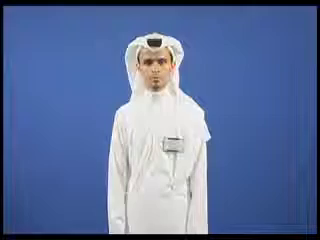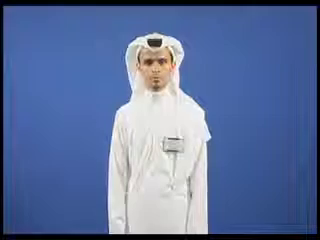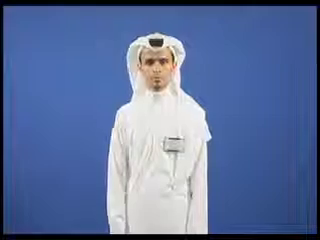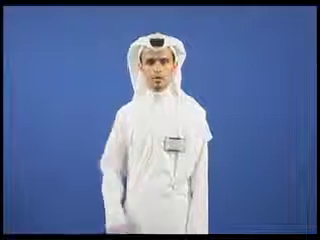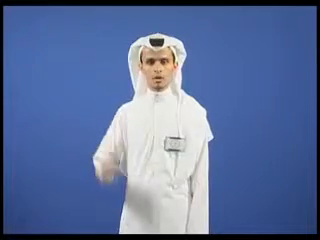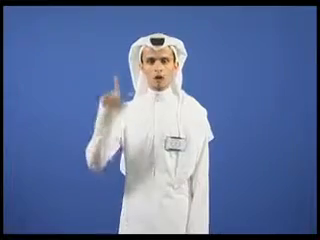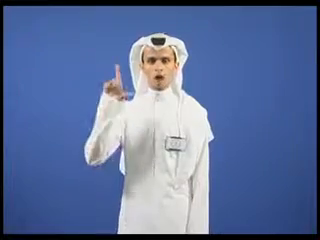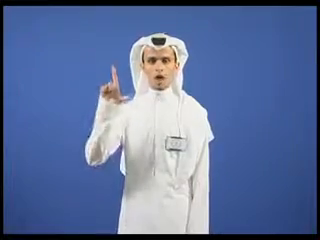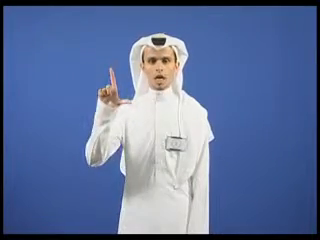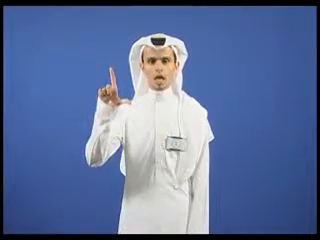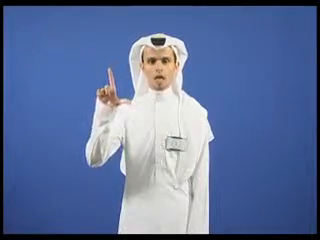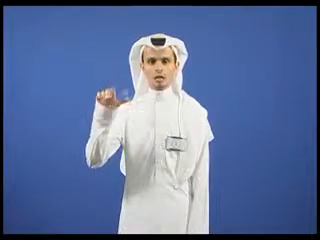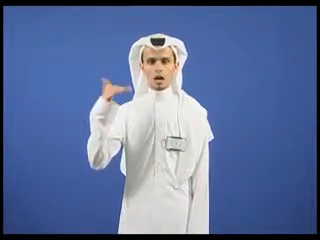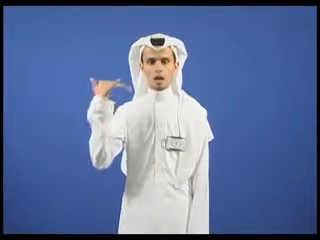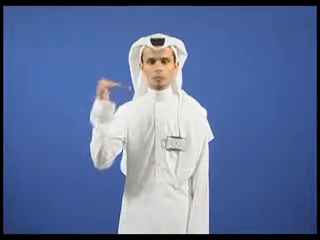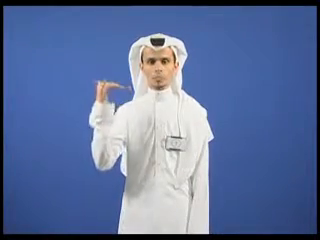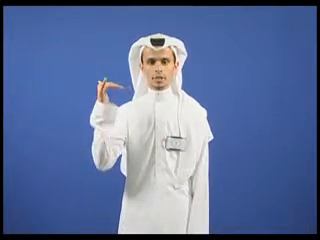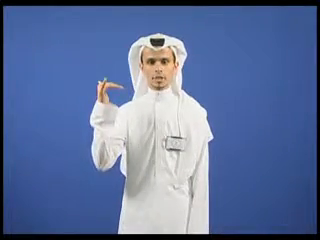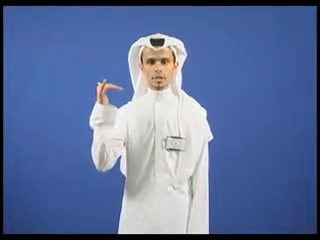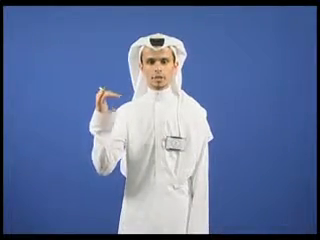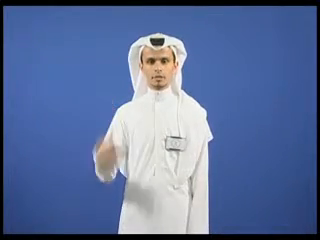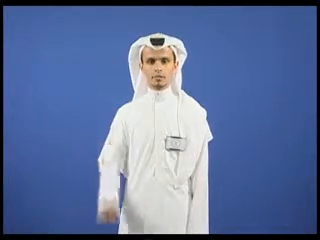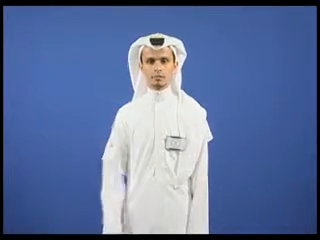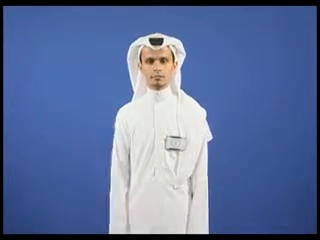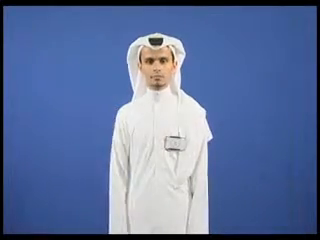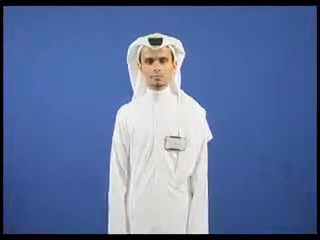لغة عربية